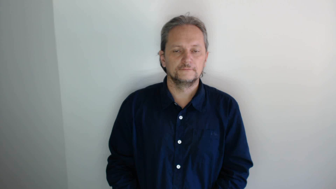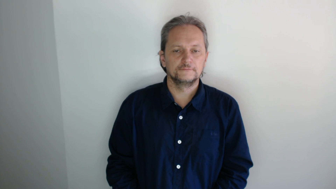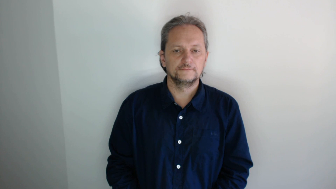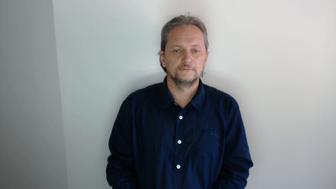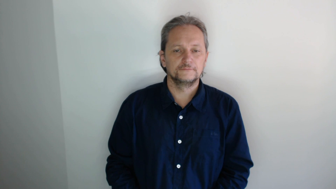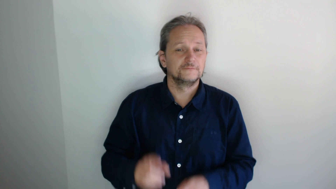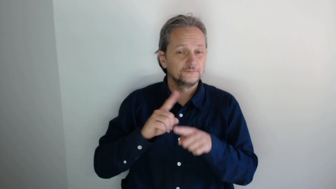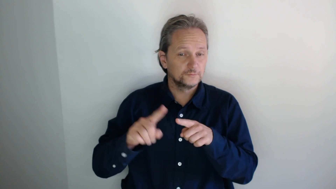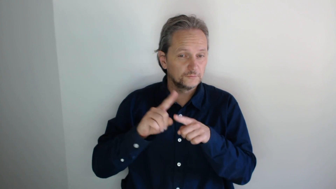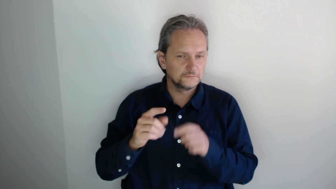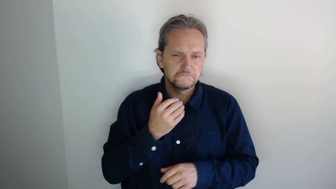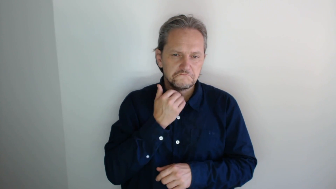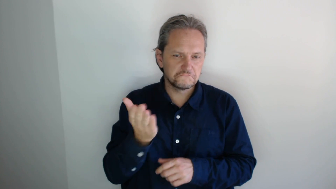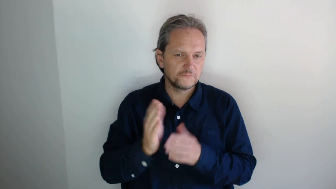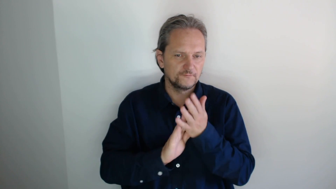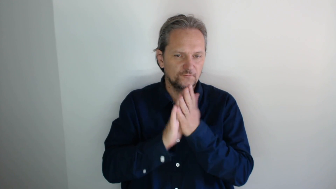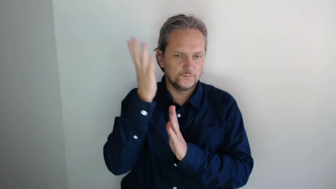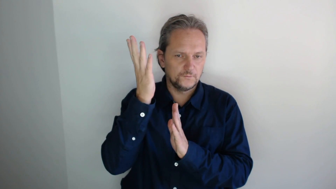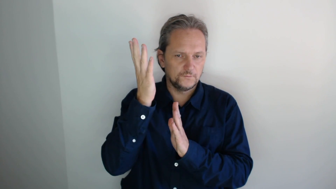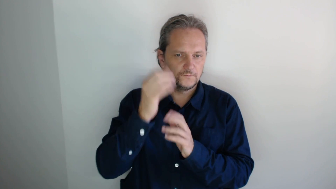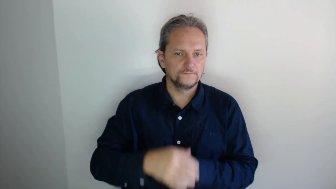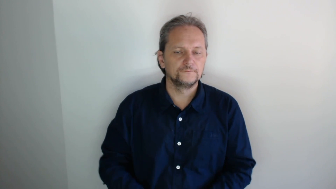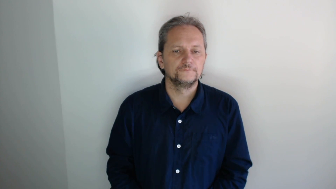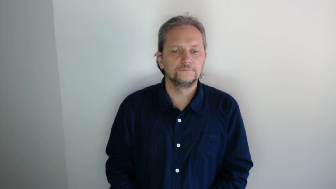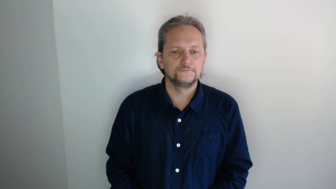Ignifuge